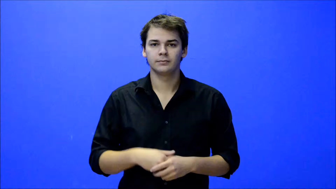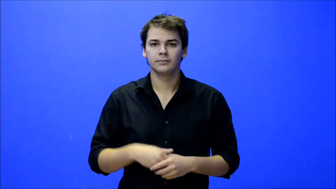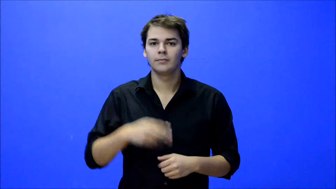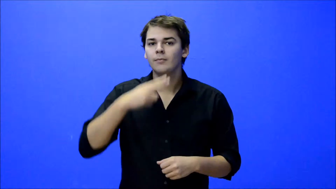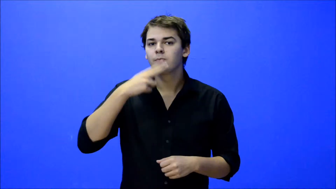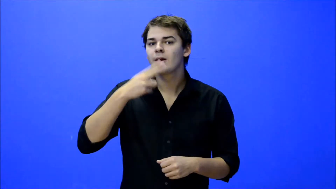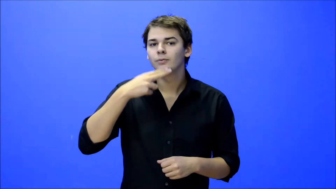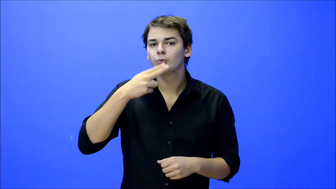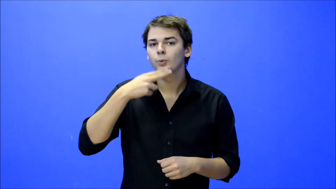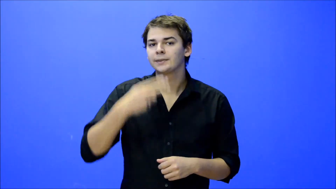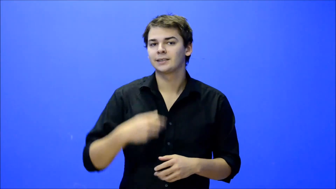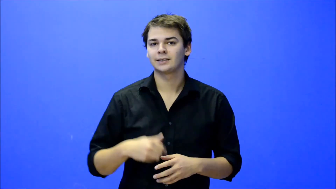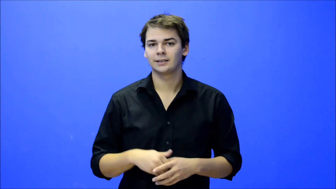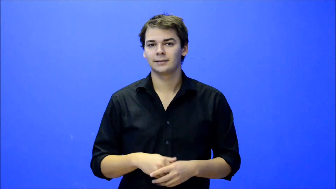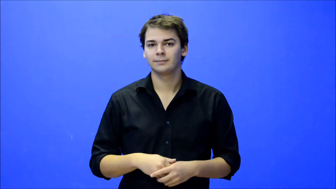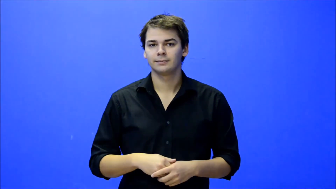Pardubice